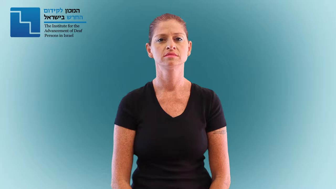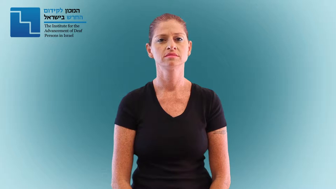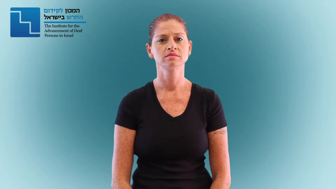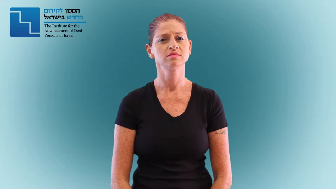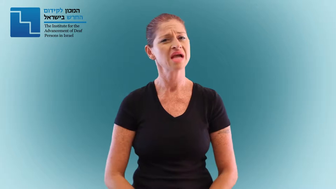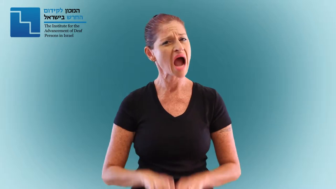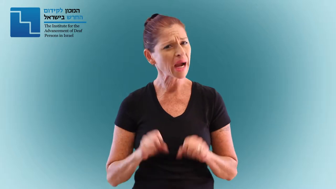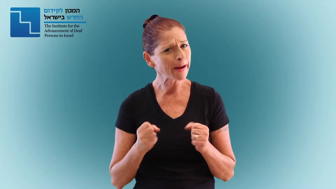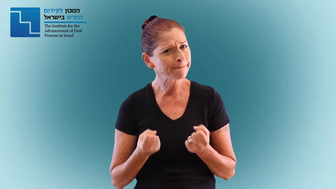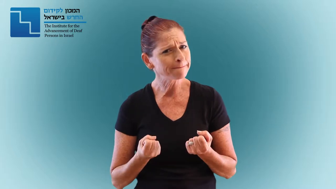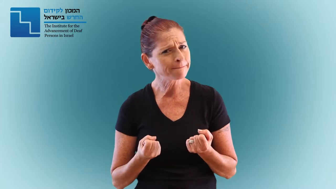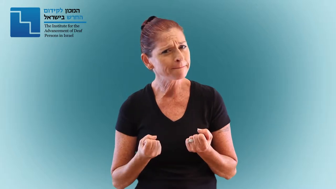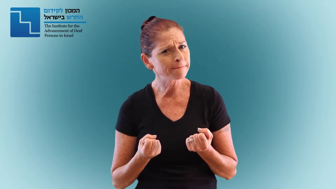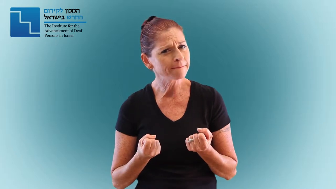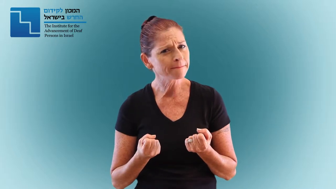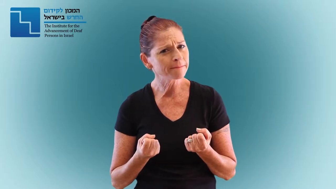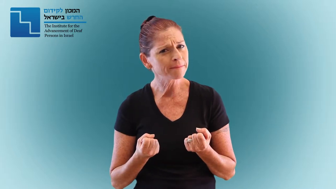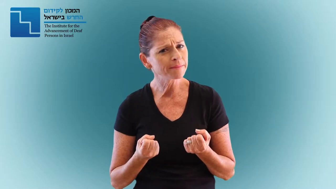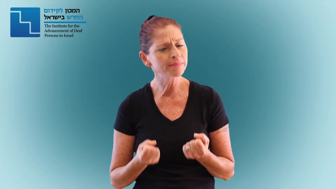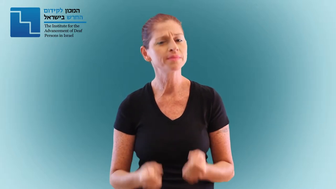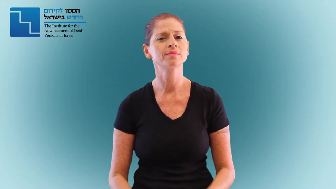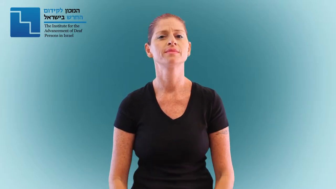האם